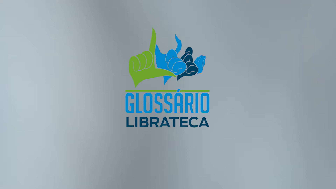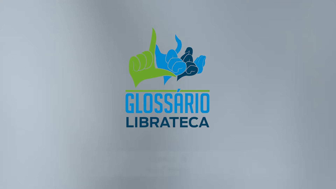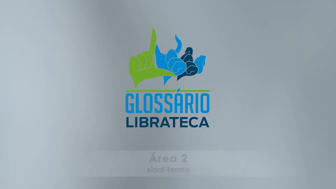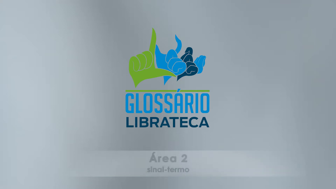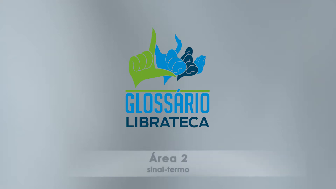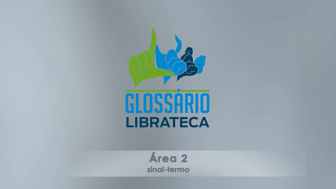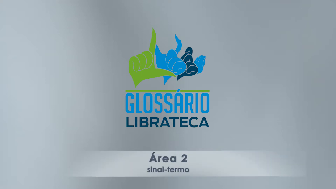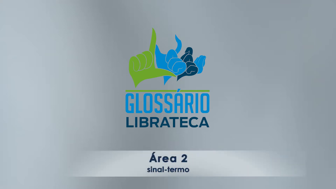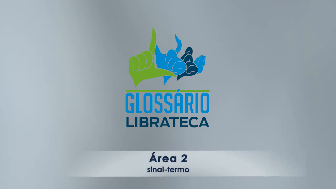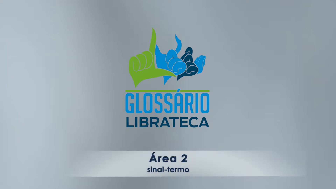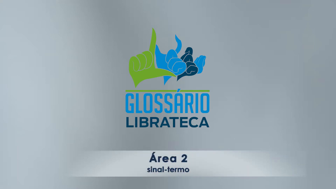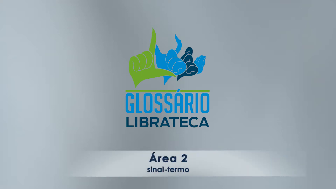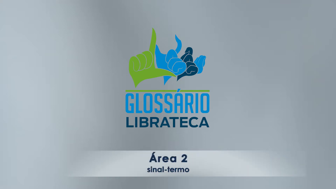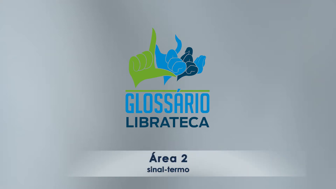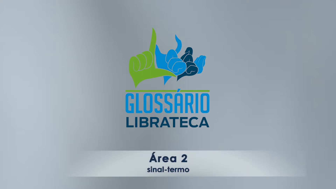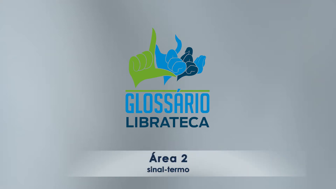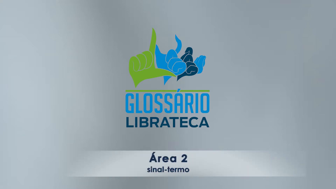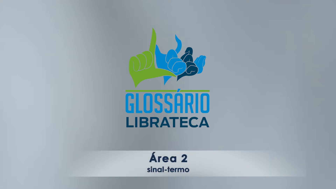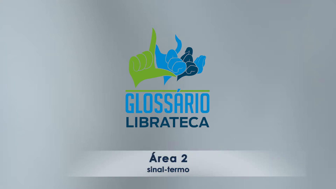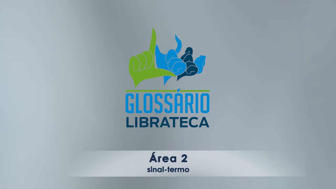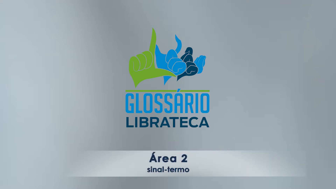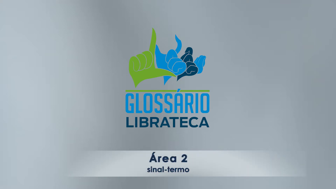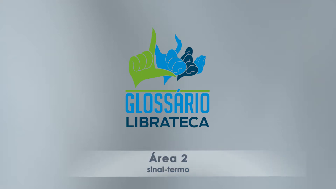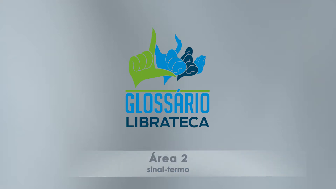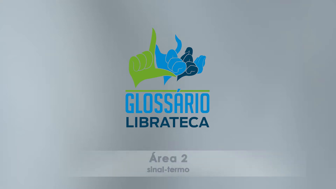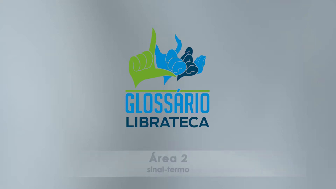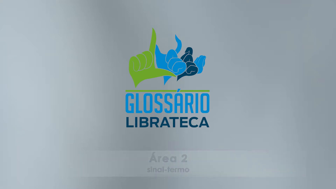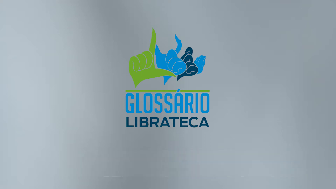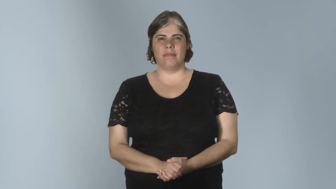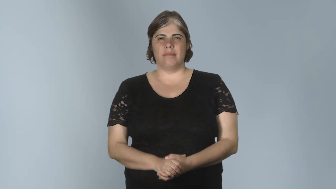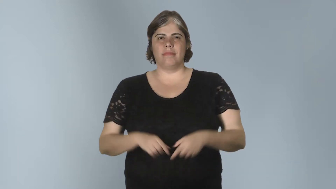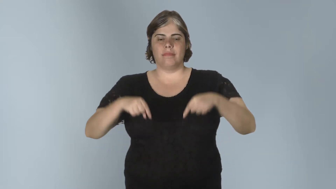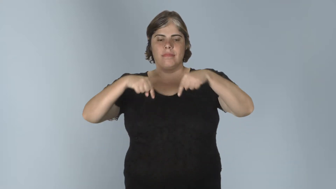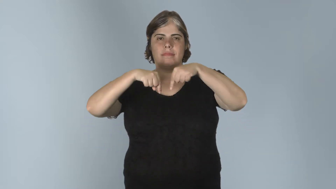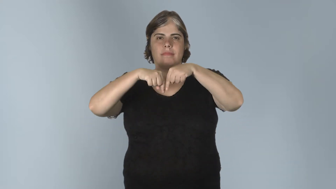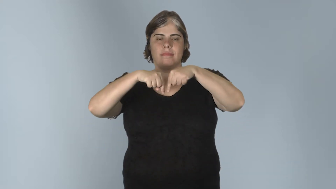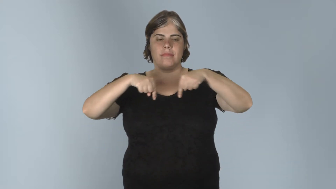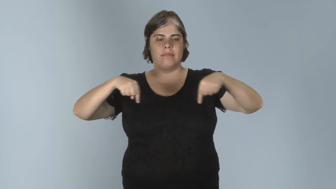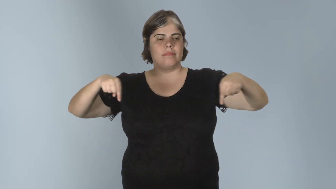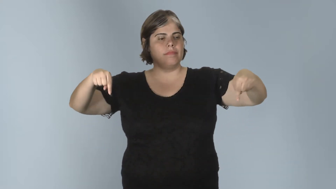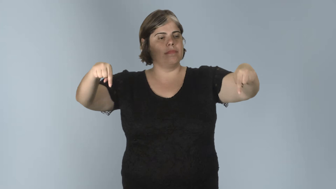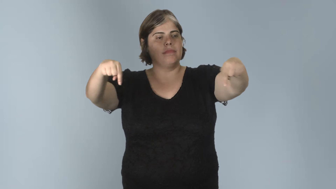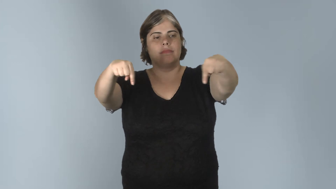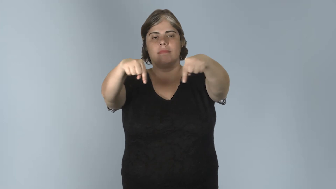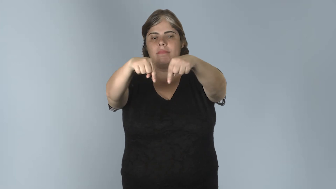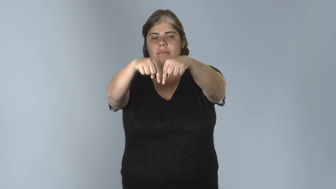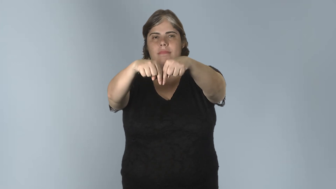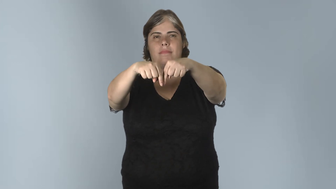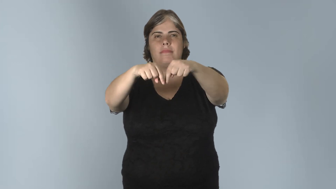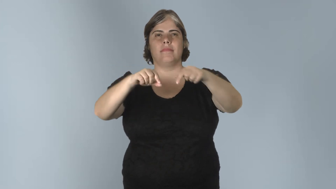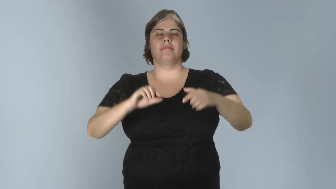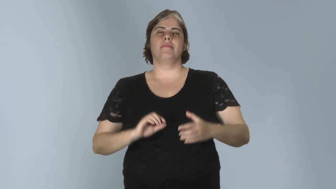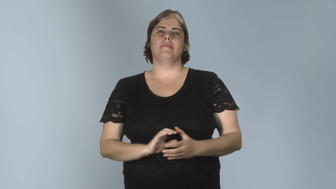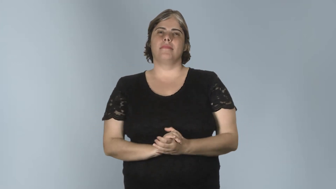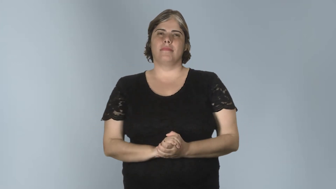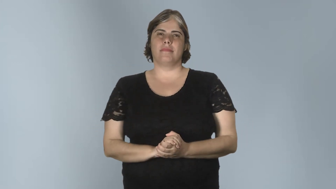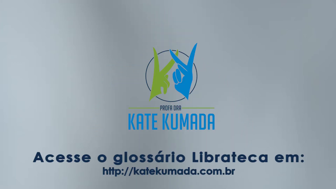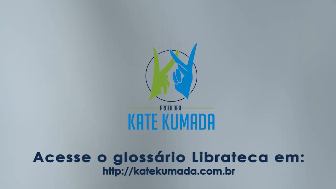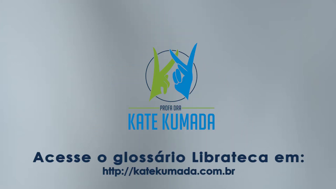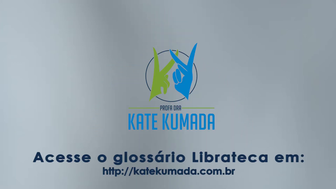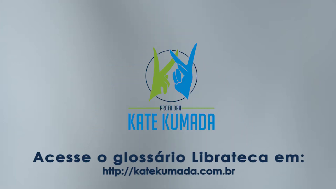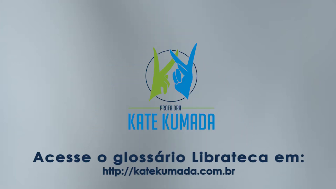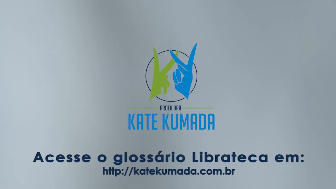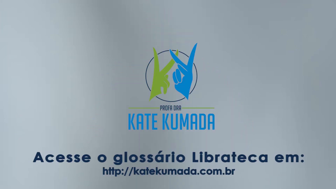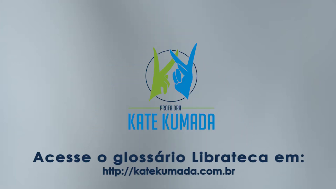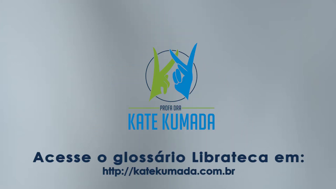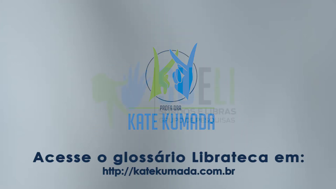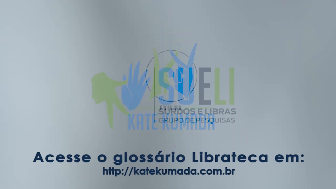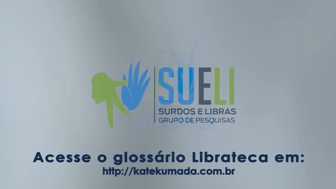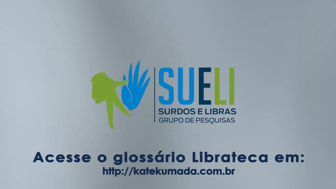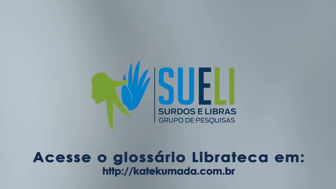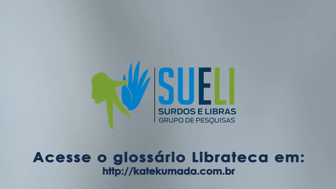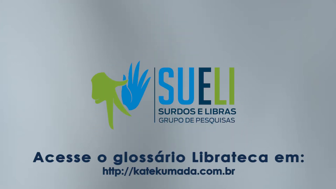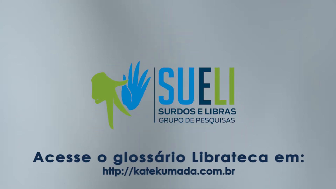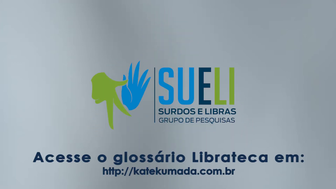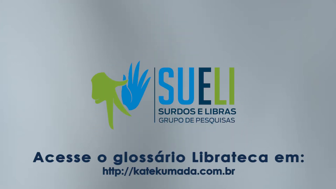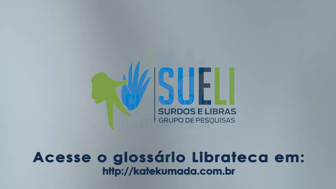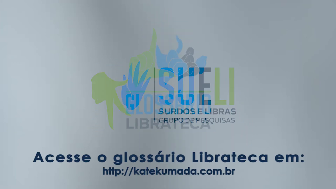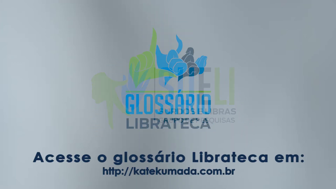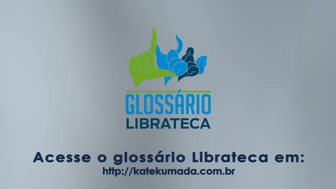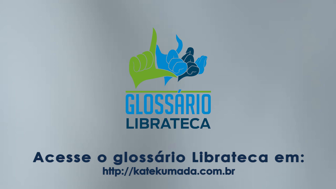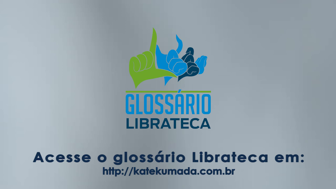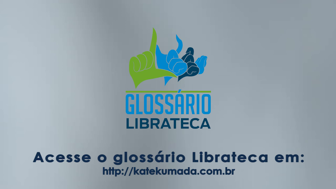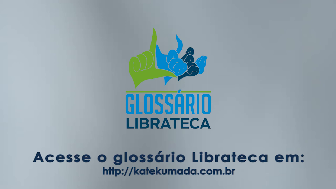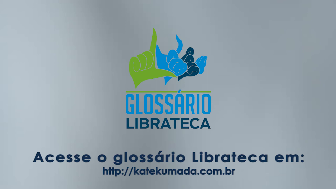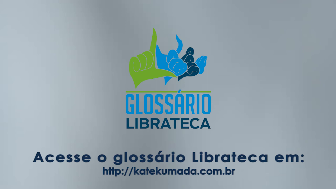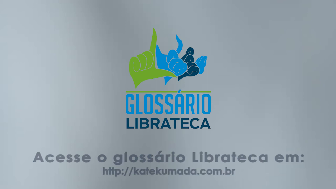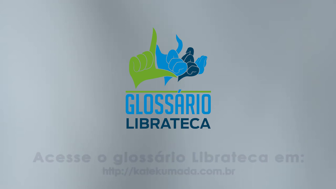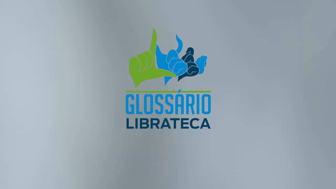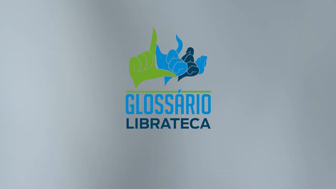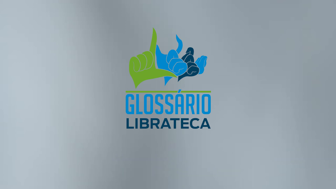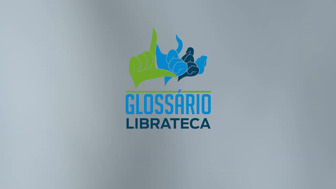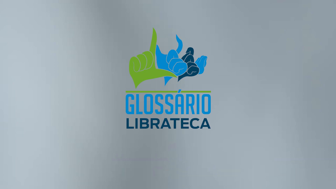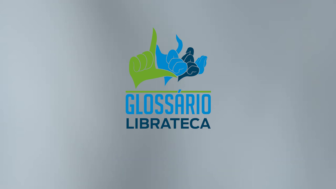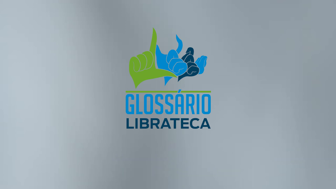Área